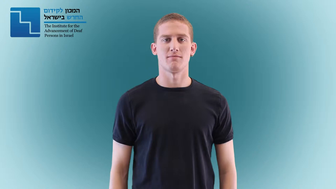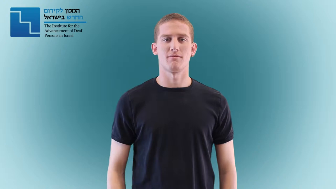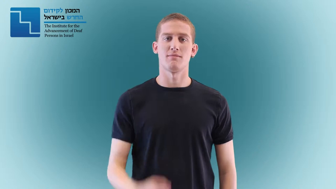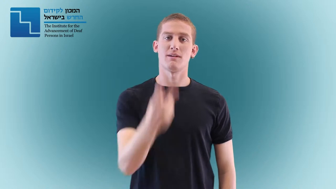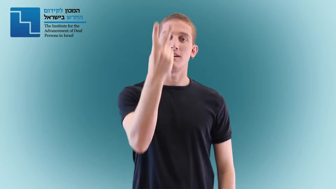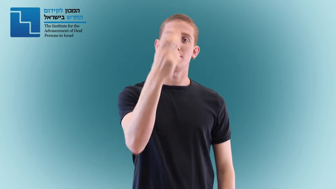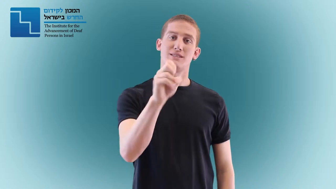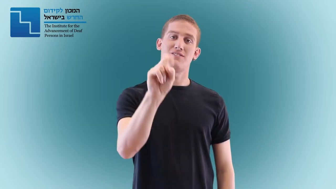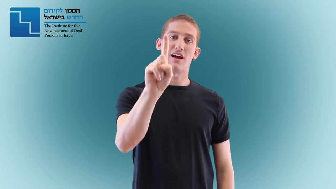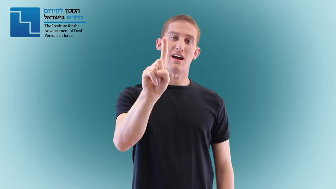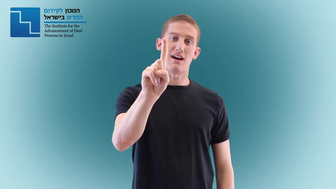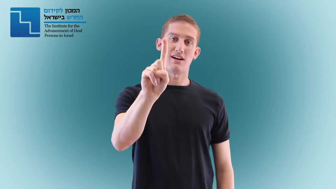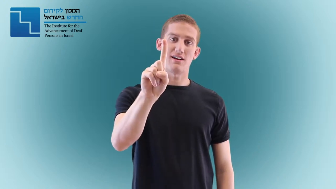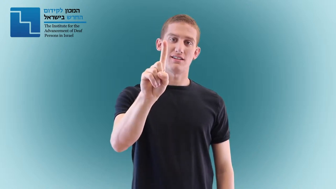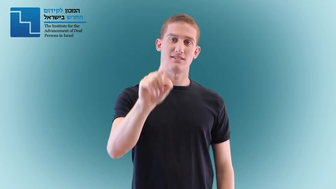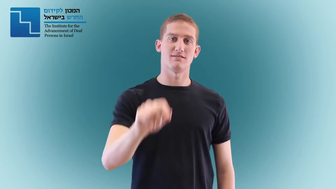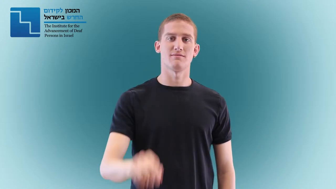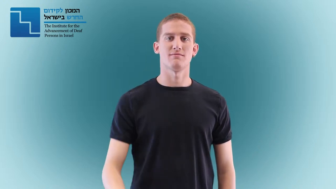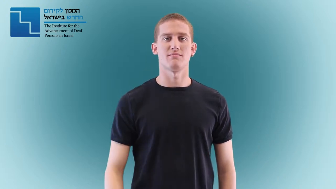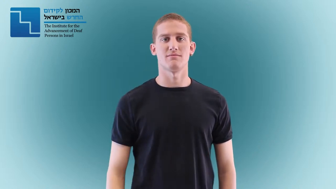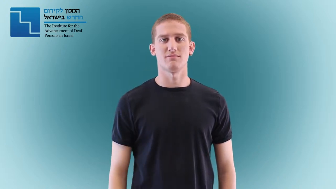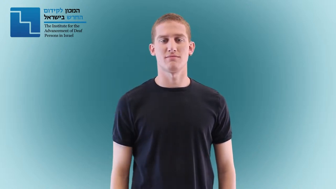עשרים ואחת